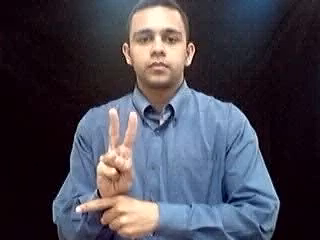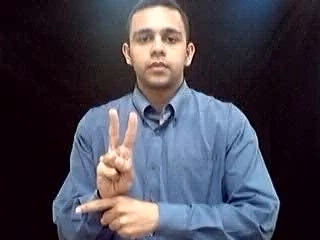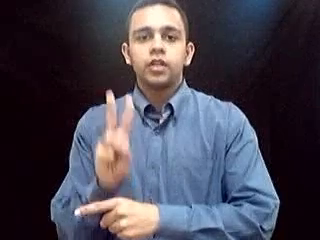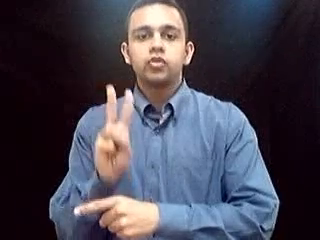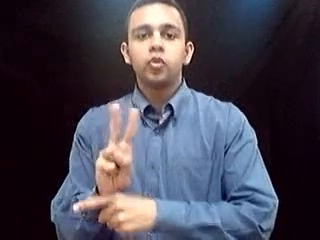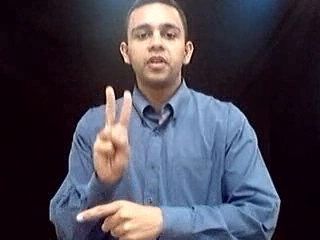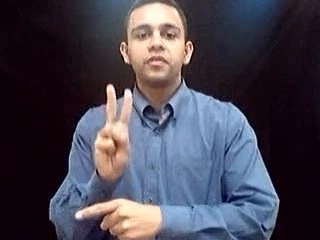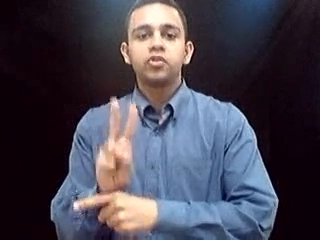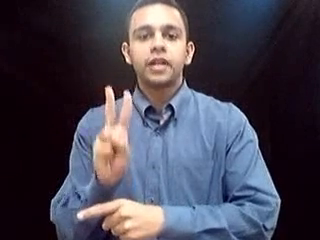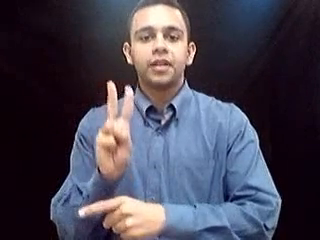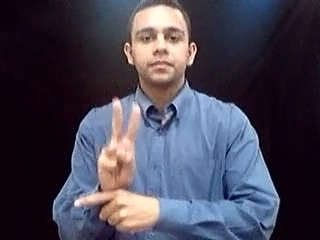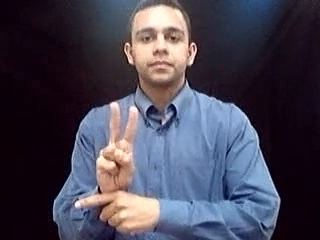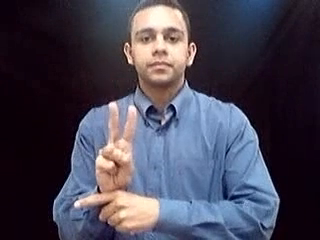supervisionar